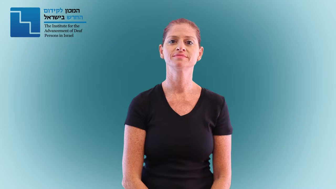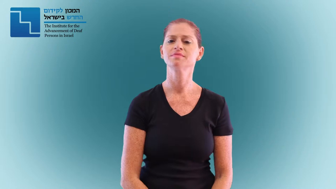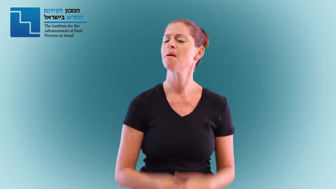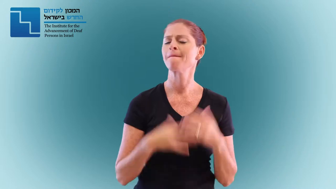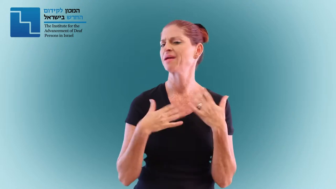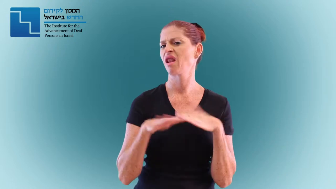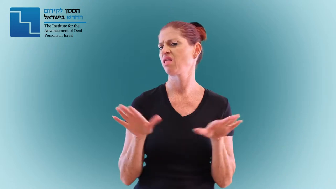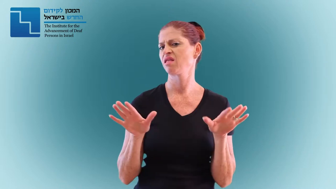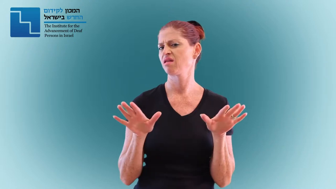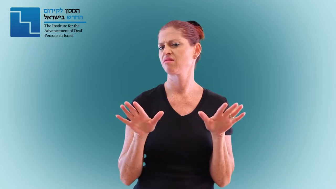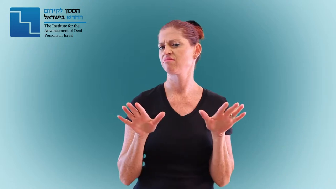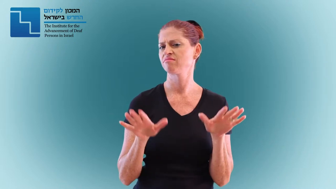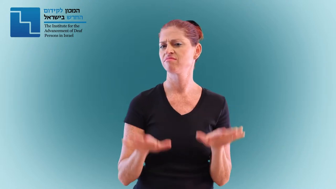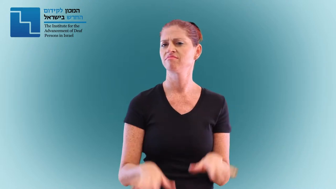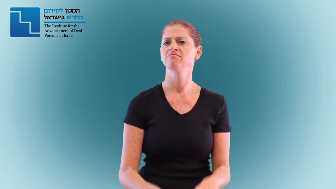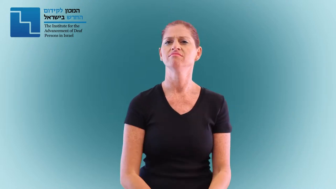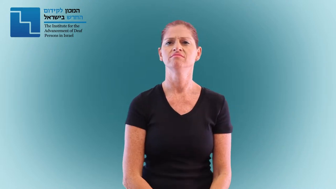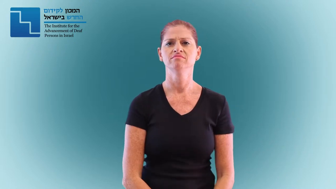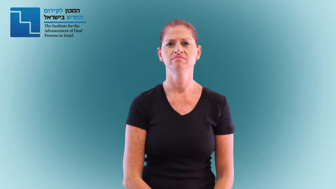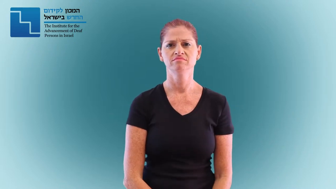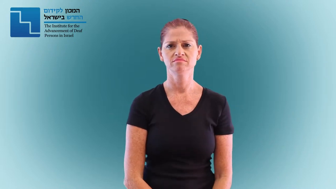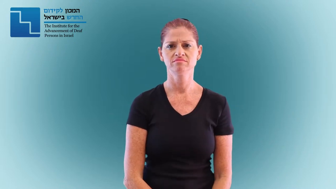בלי